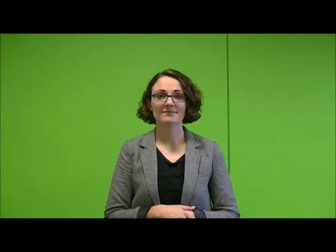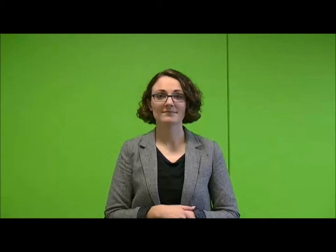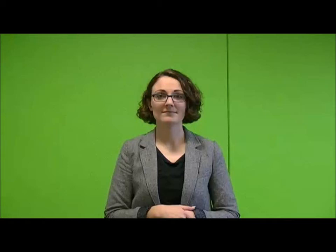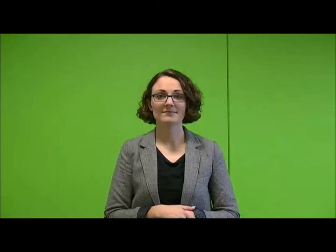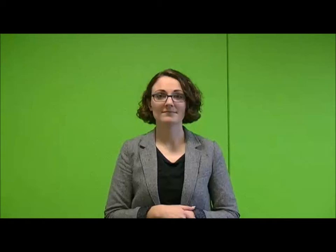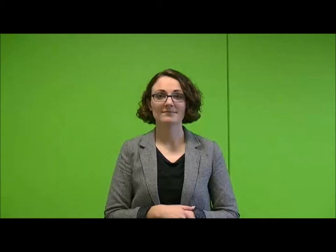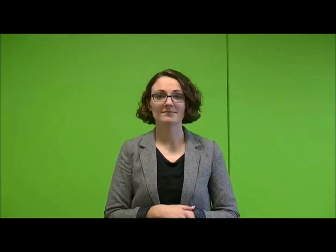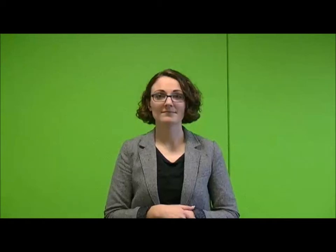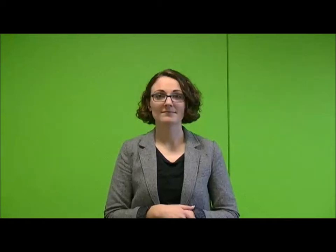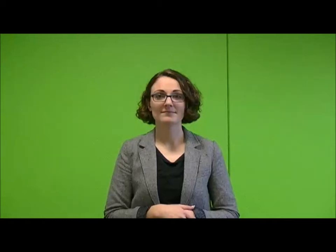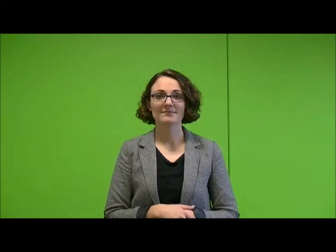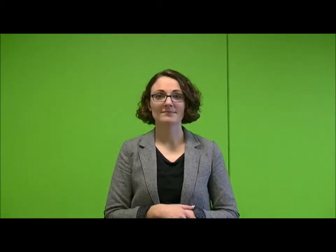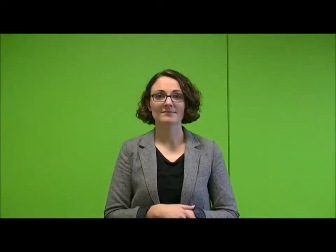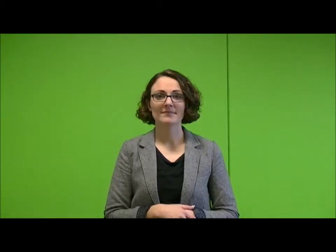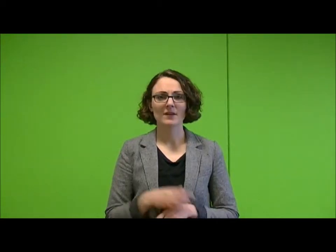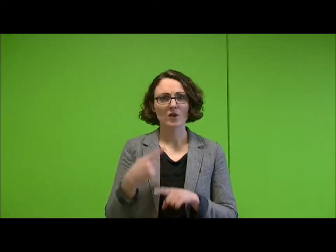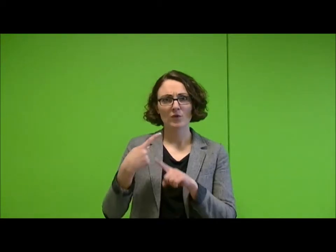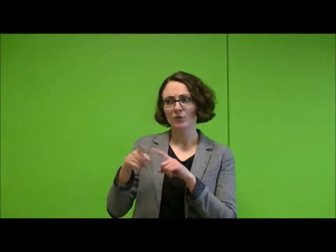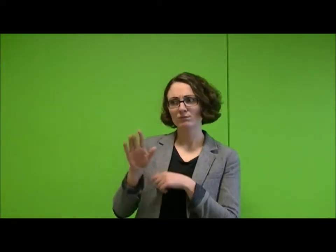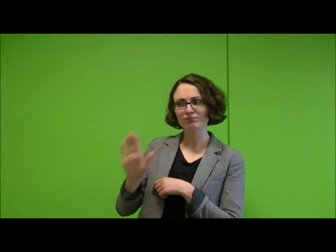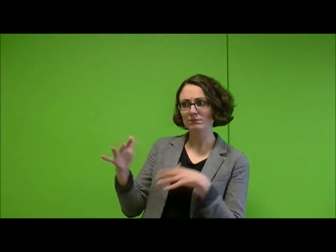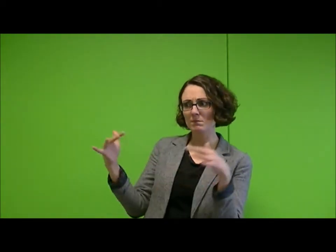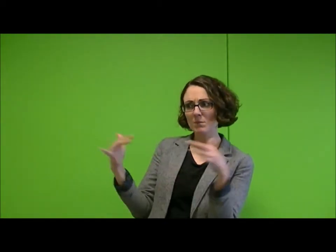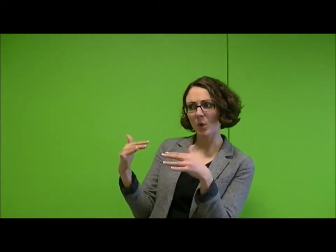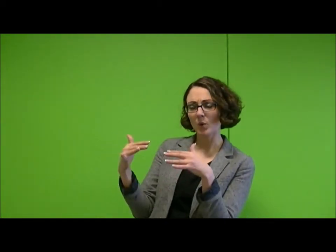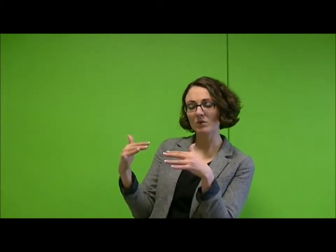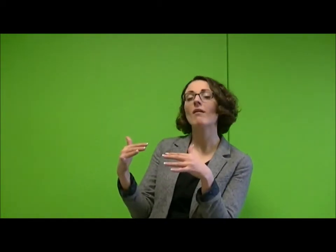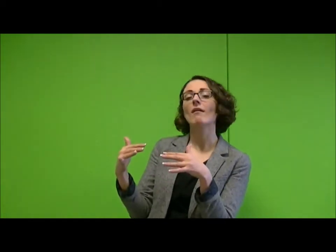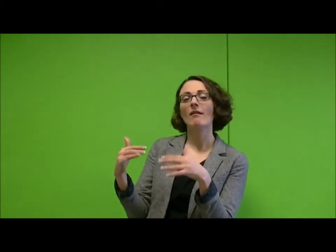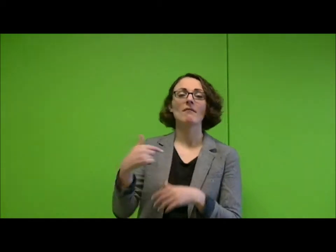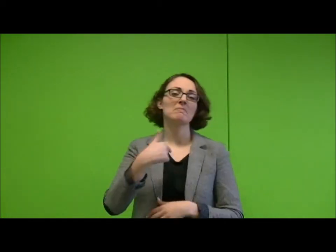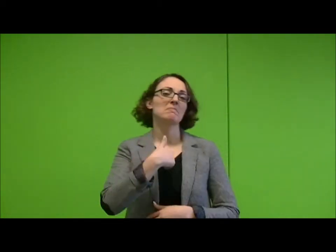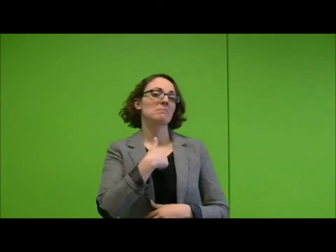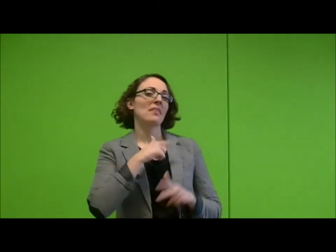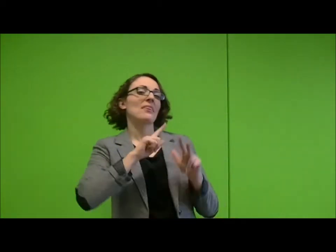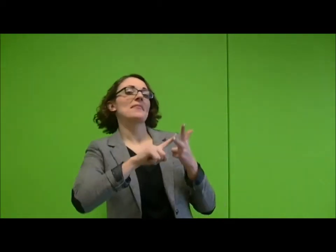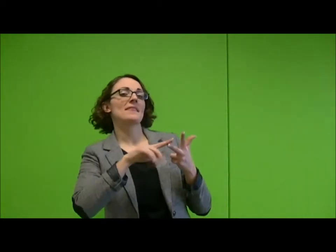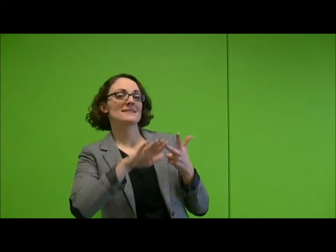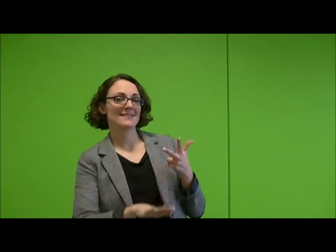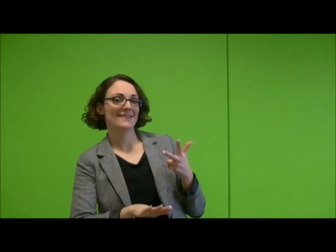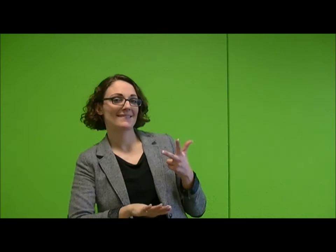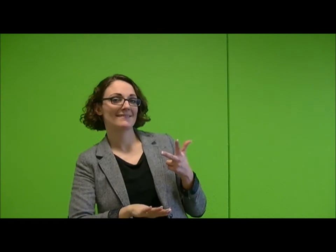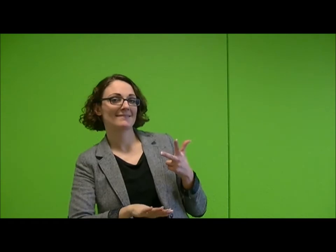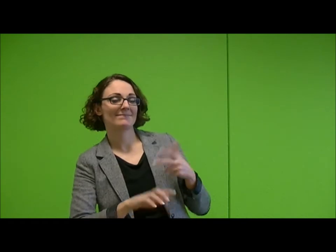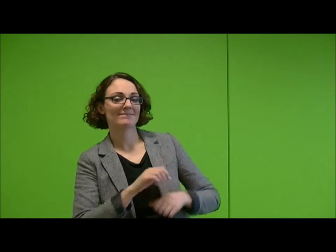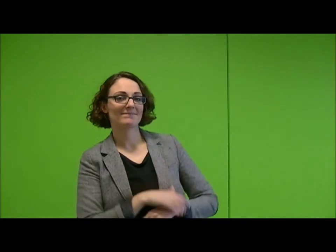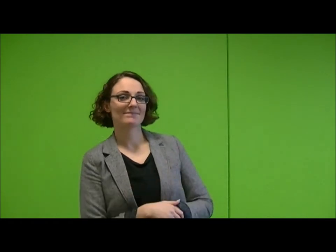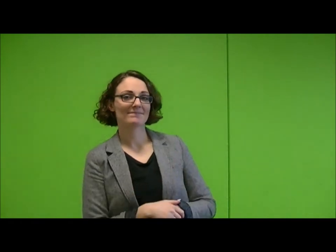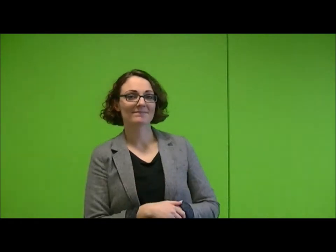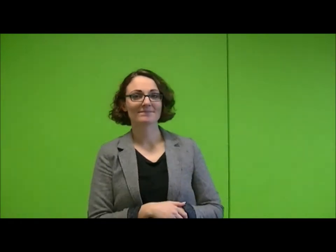Hvernig gekk a motinu eg vard i þridja sæti